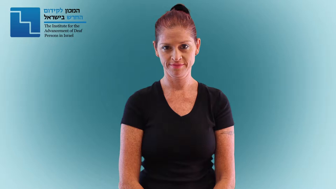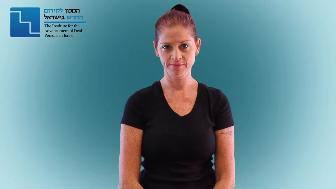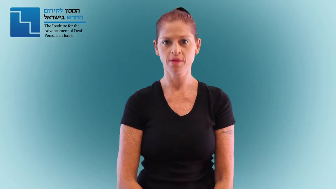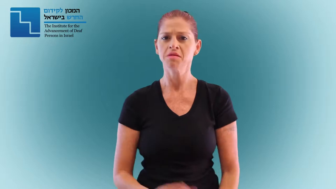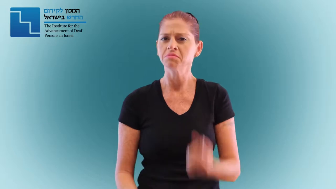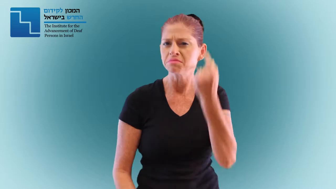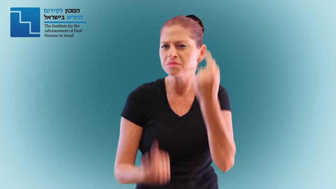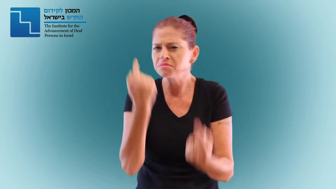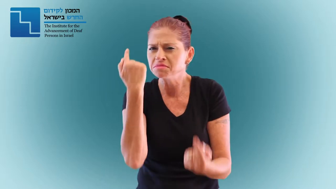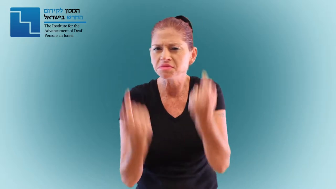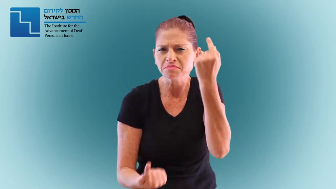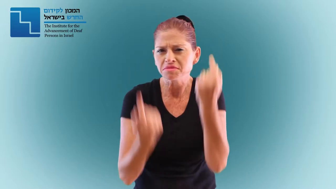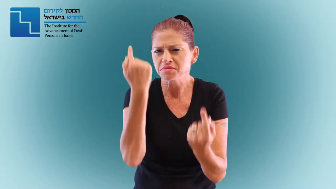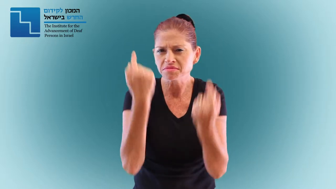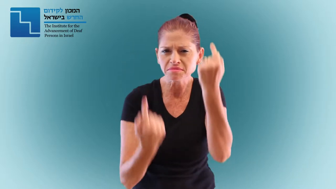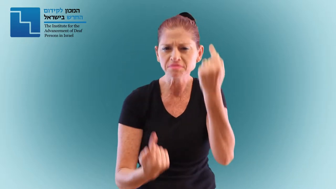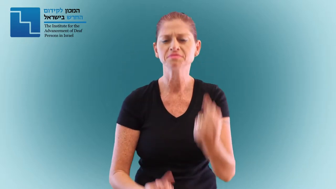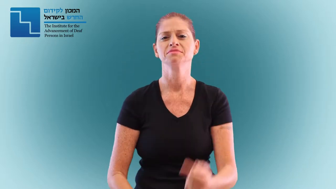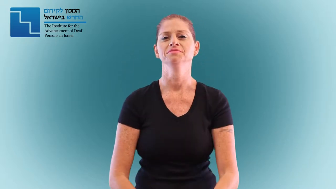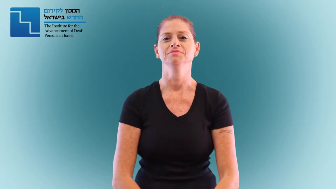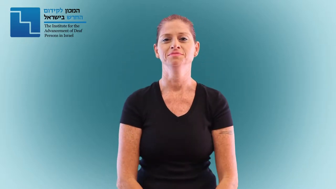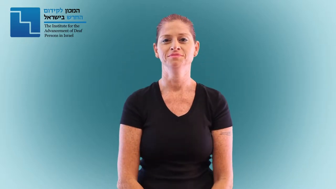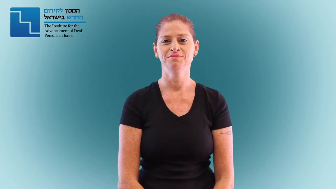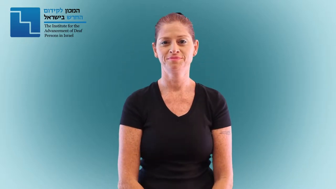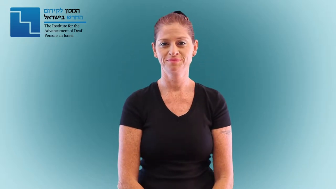מדי פעם בפעם